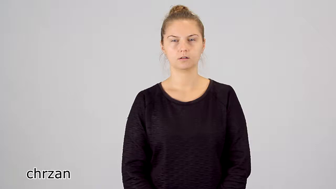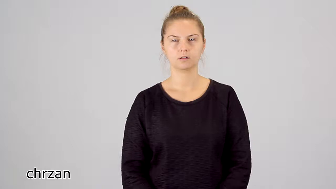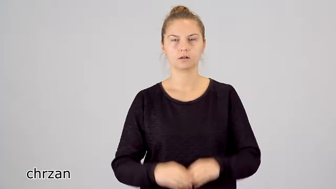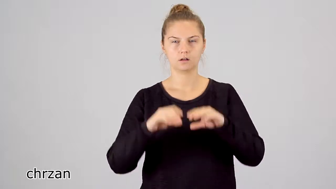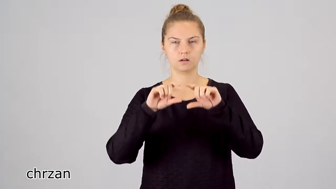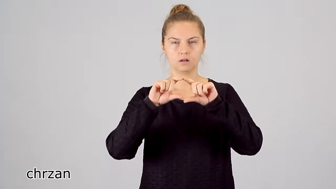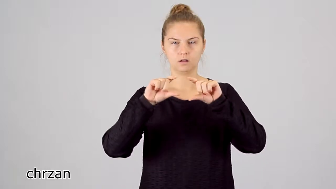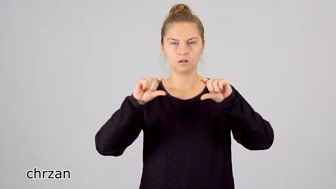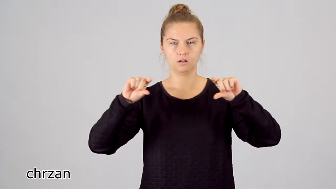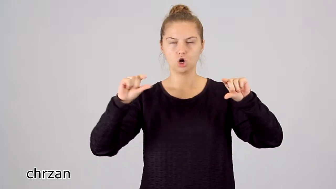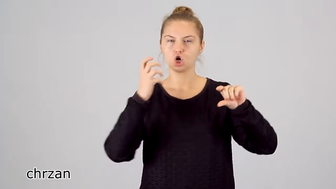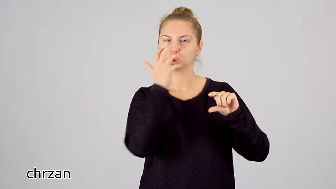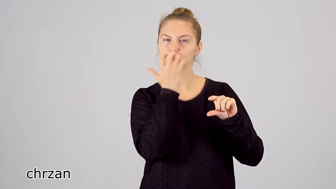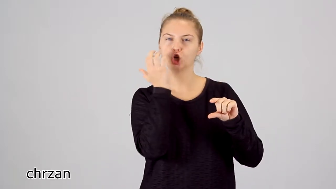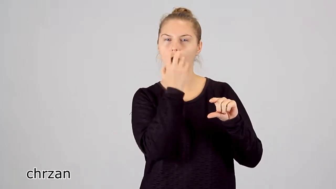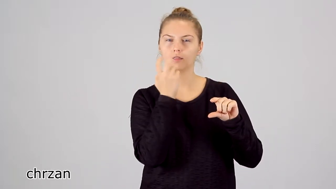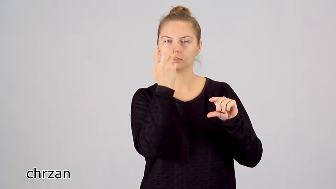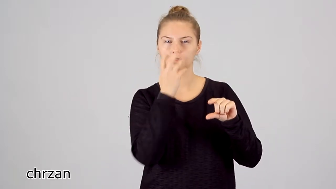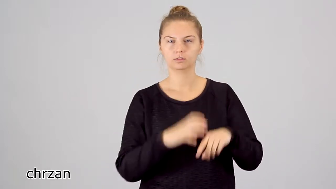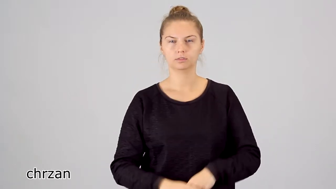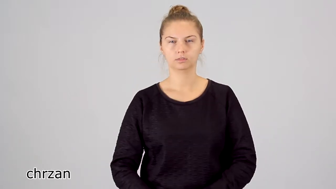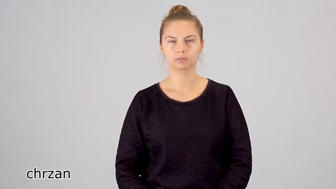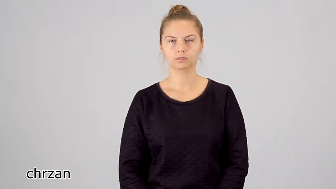chrzan